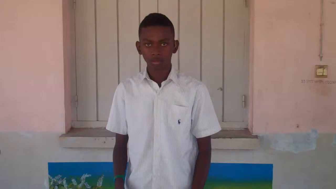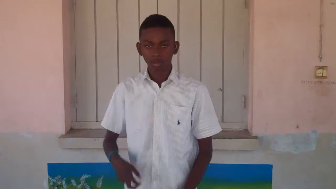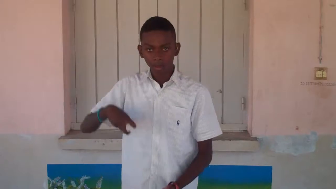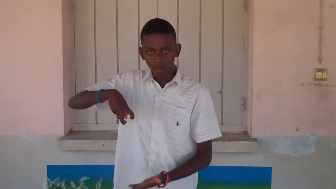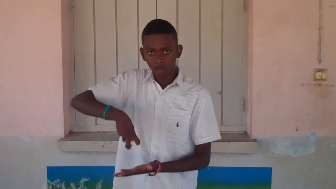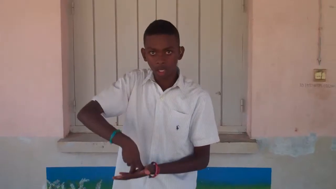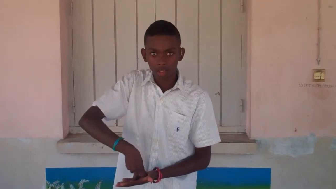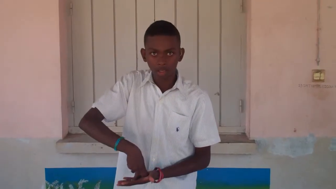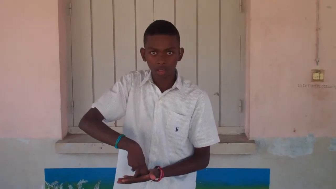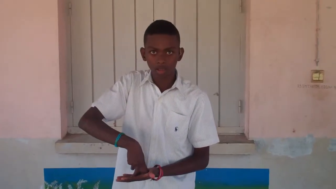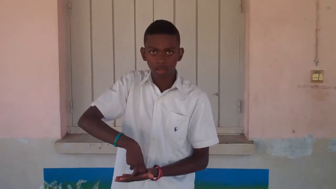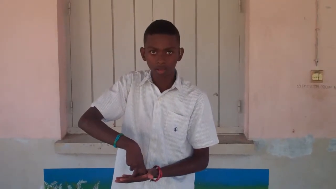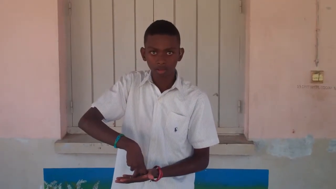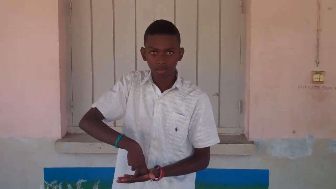mandohalika